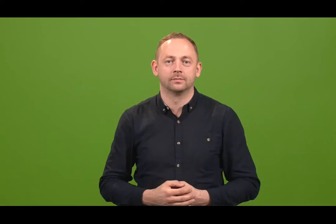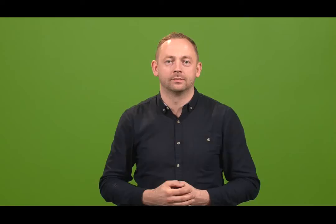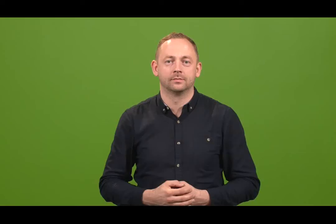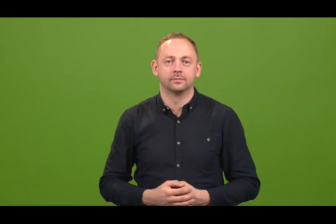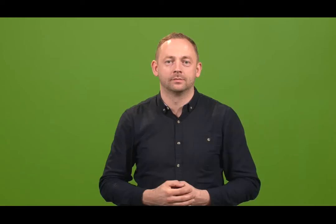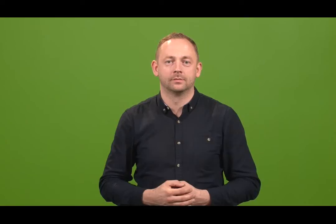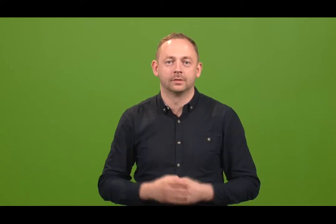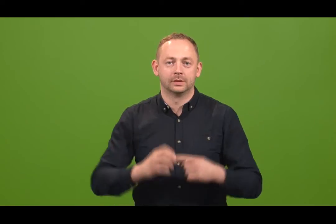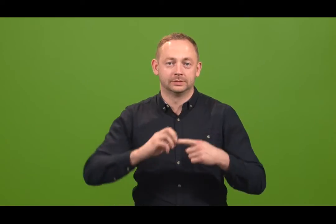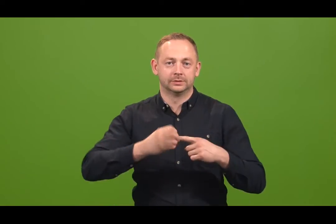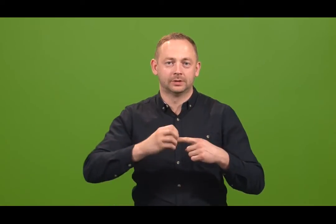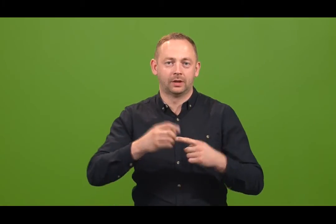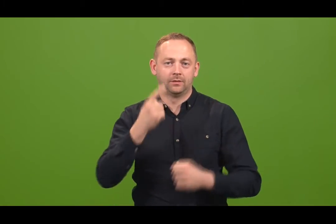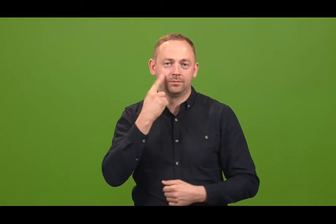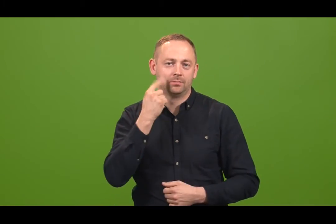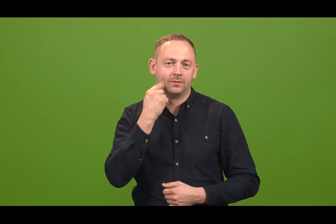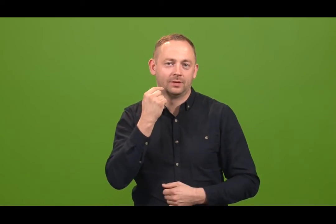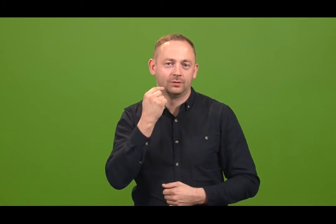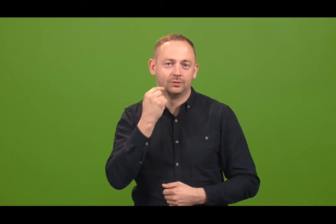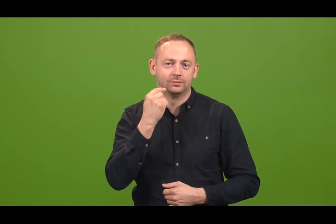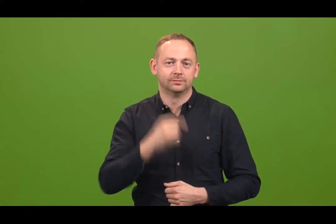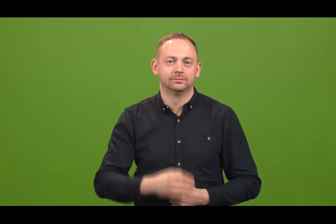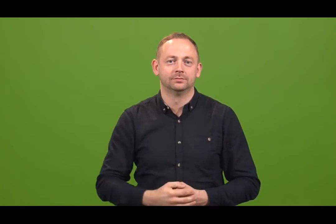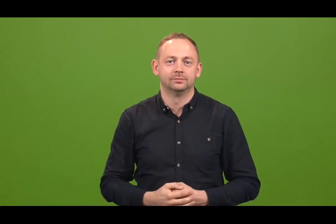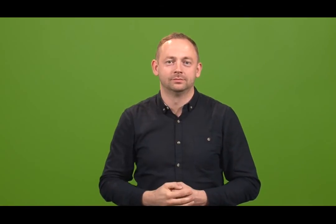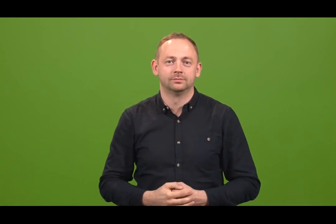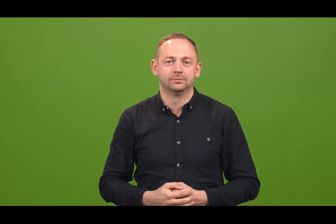Steingervingur